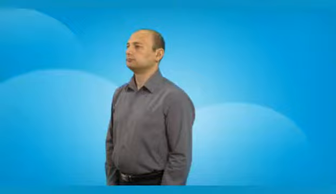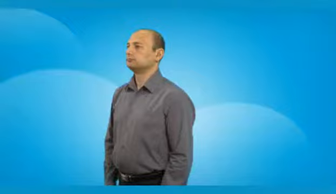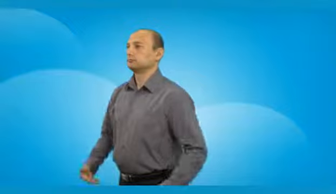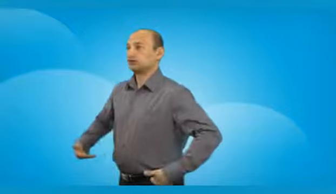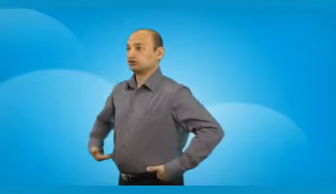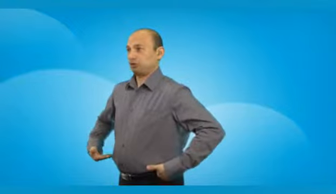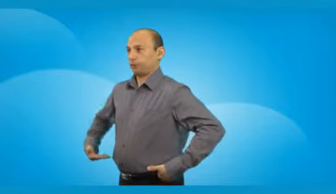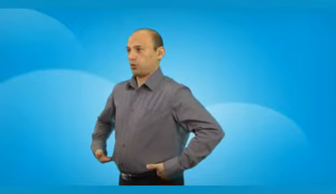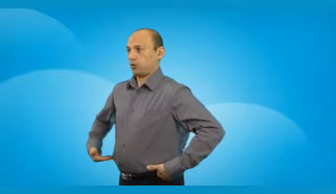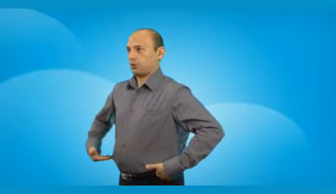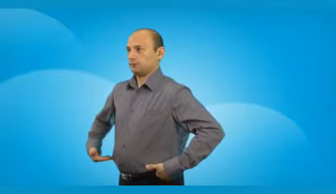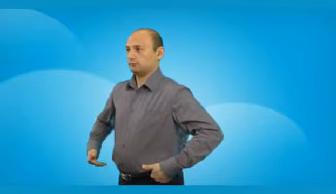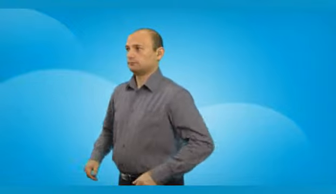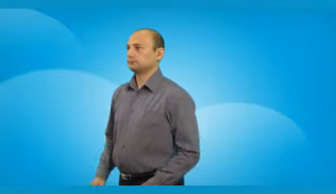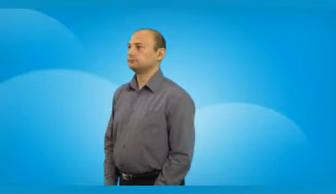Csípő